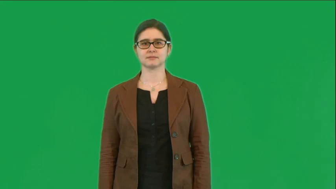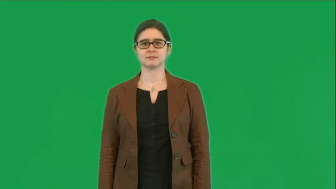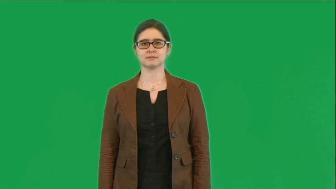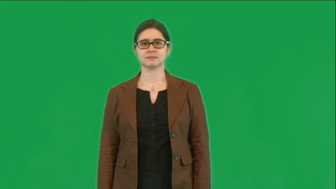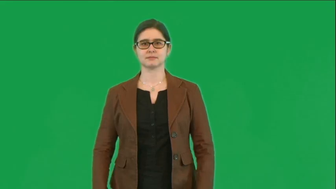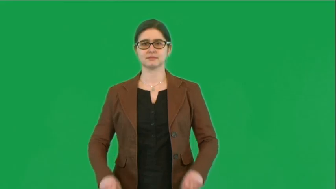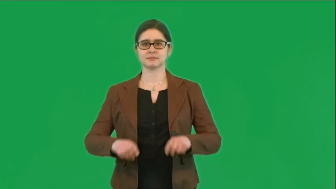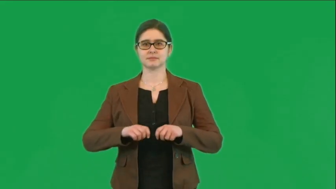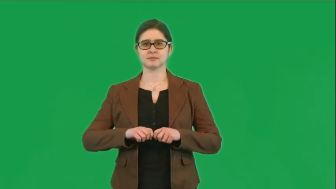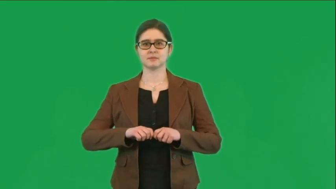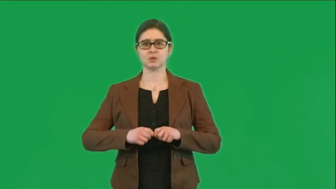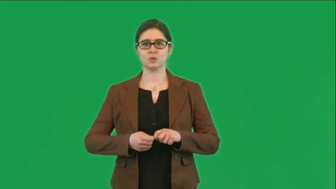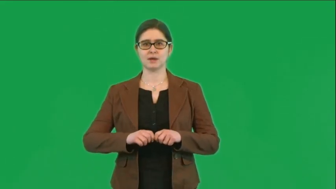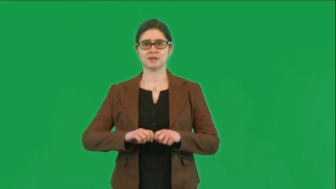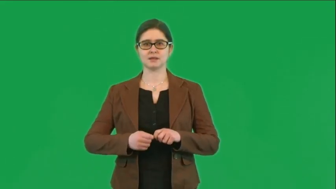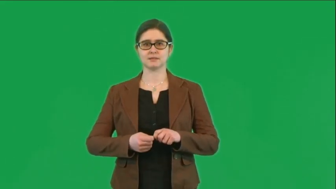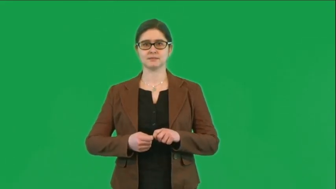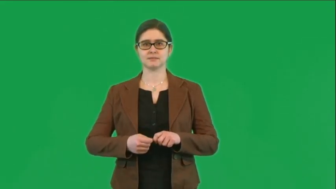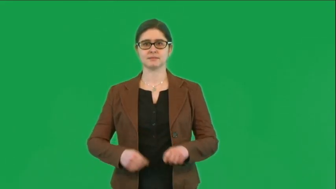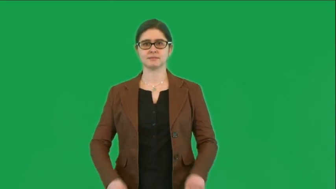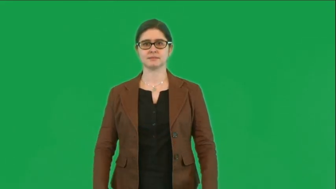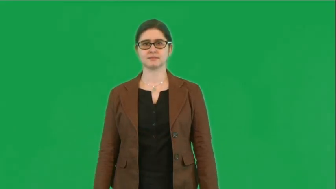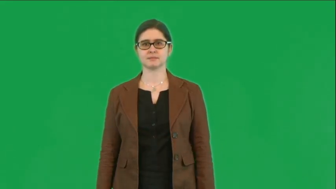ułamek